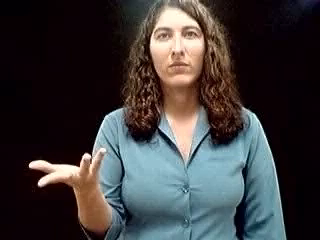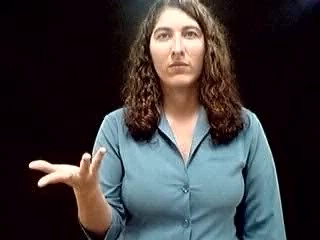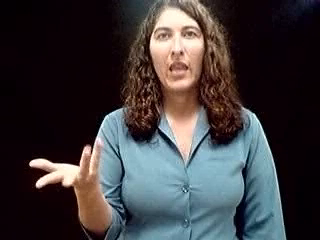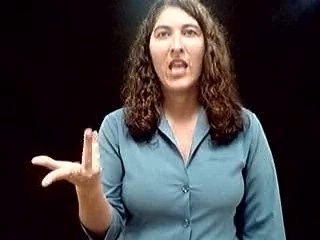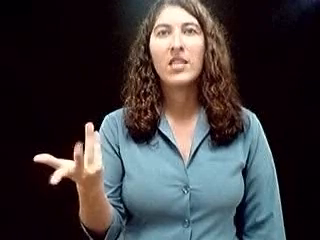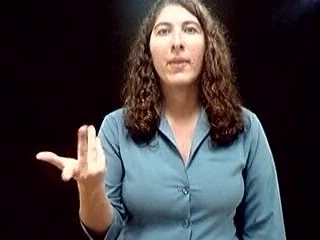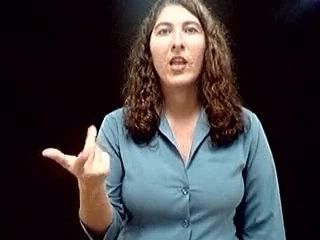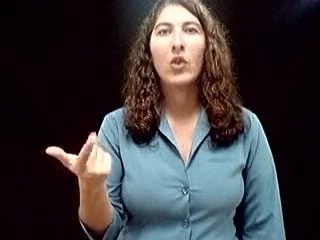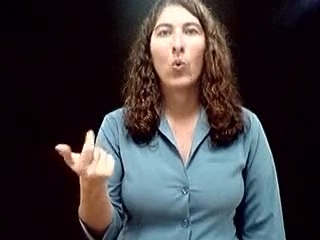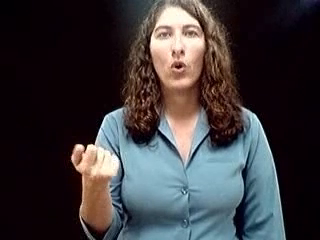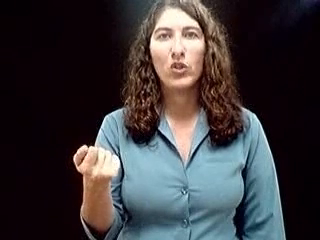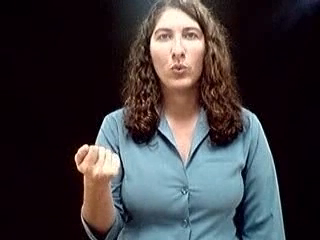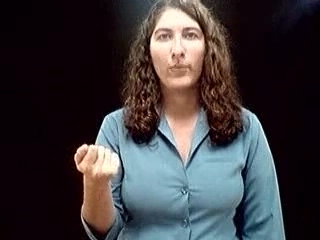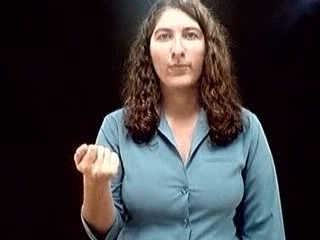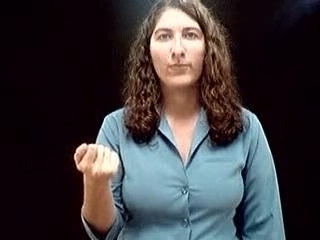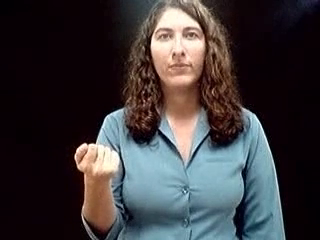espirituoso